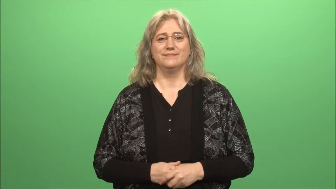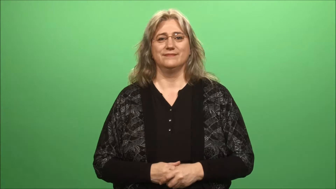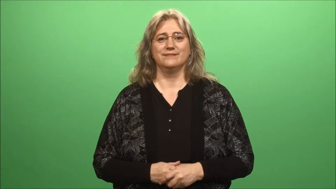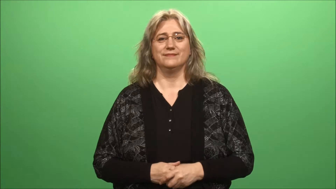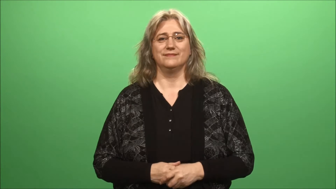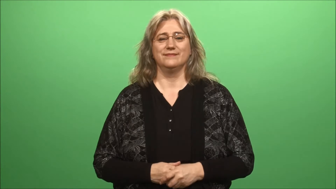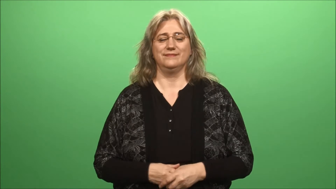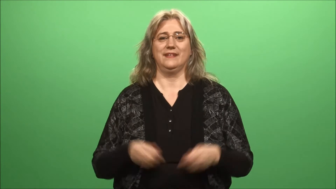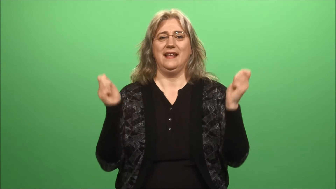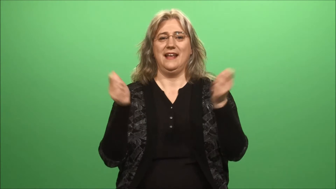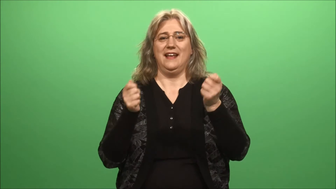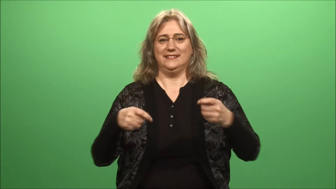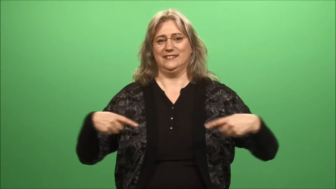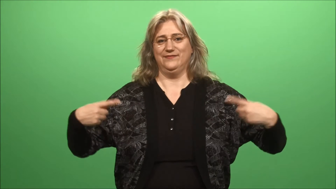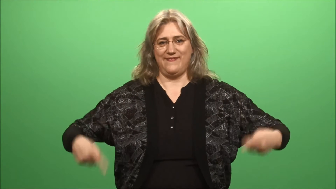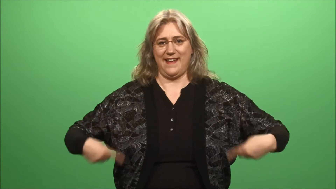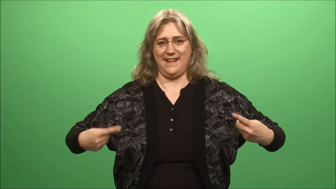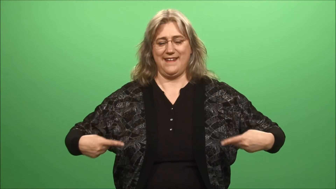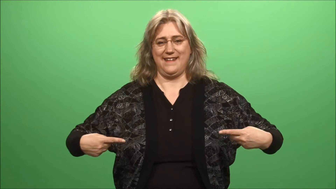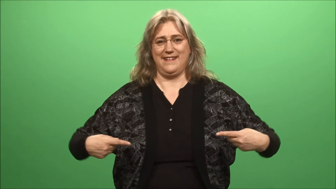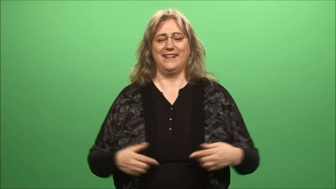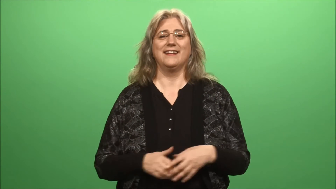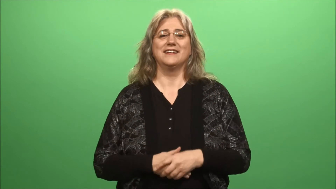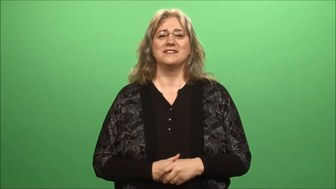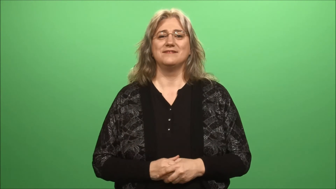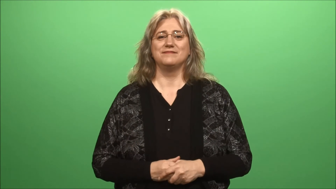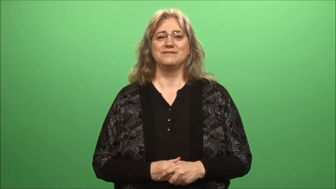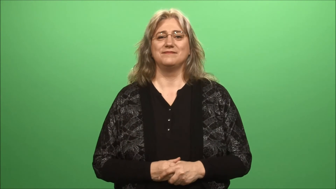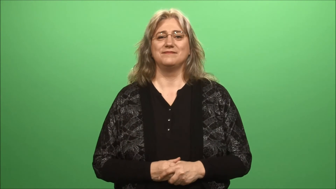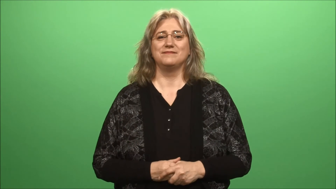Hestvagn